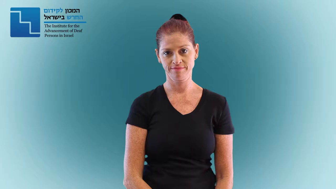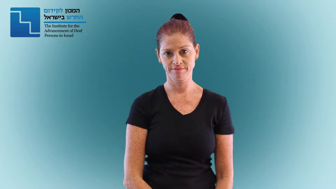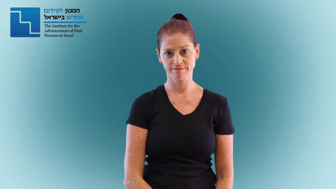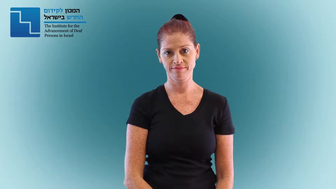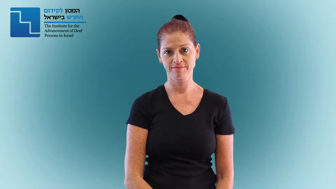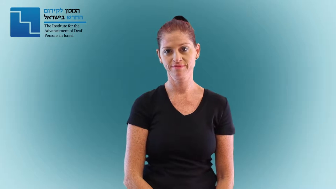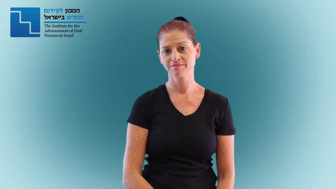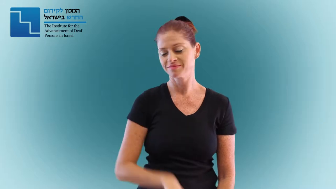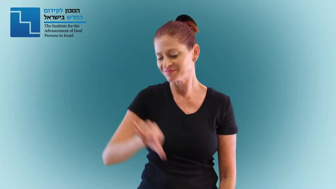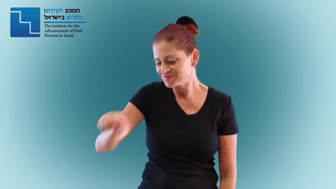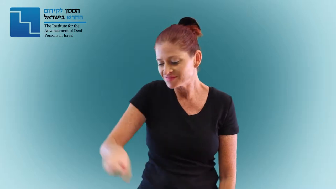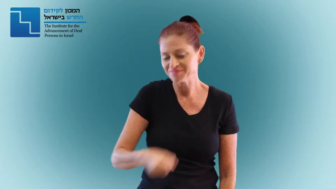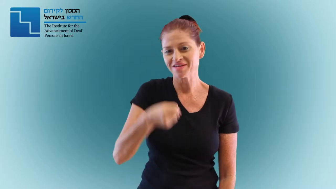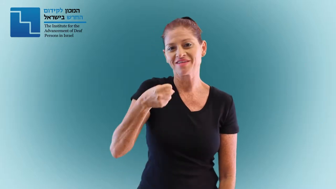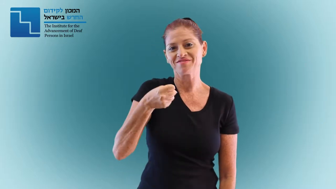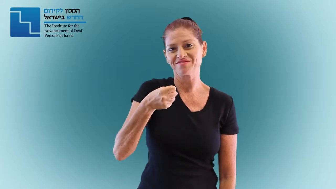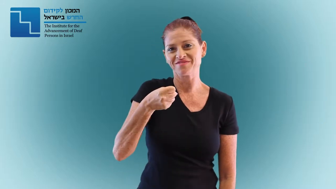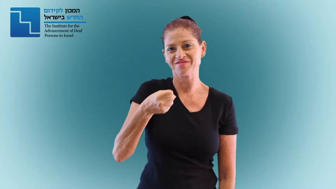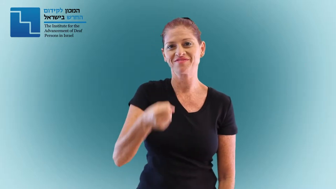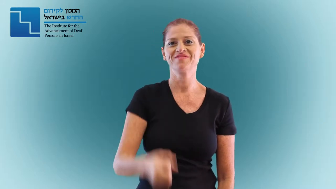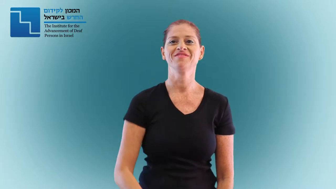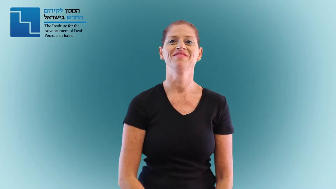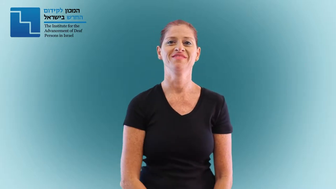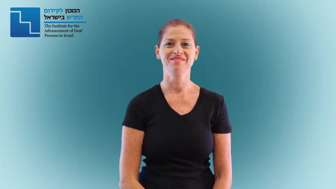לקטוף (פרח)